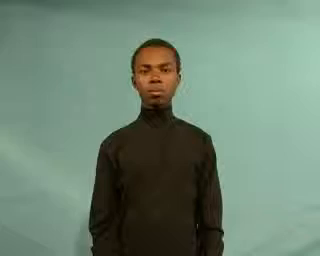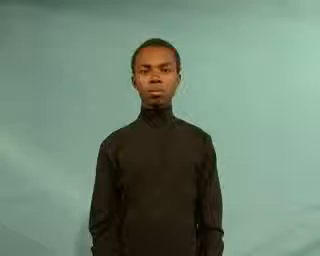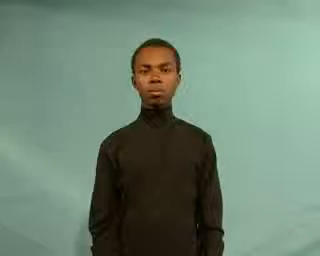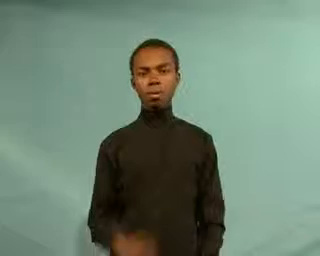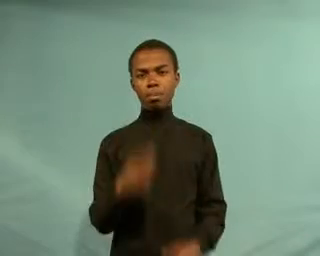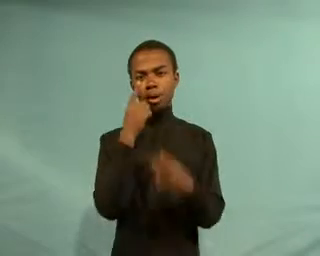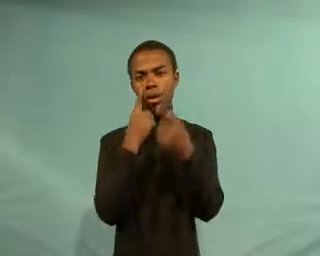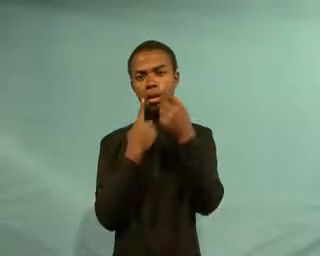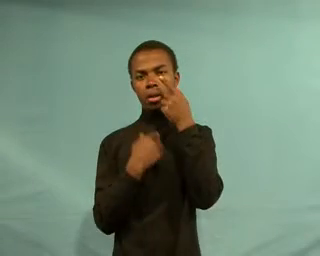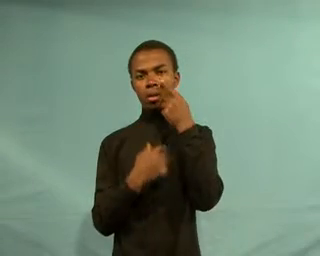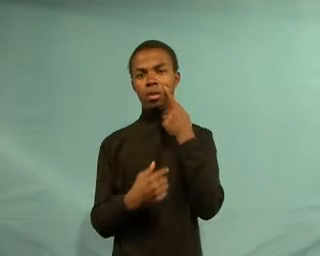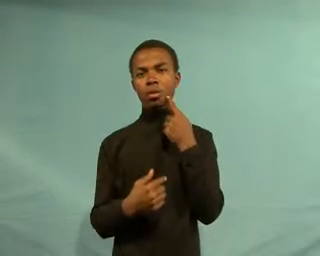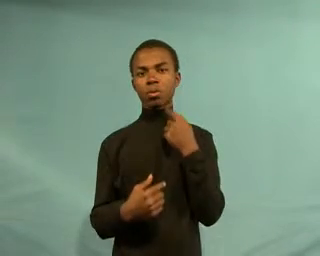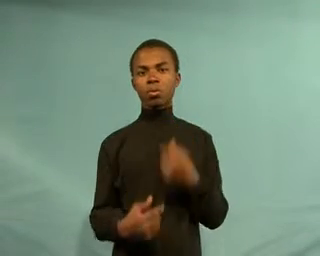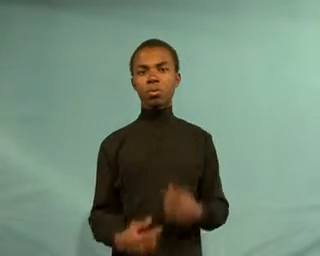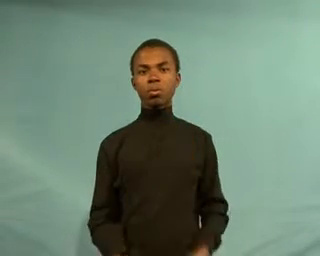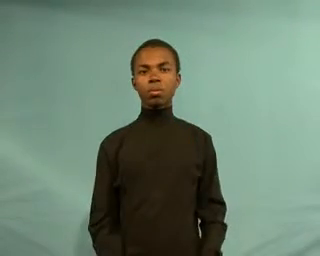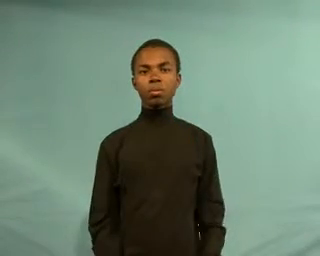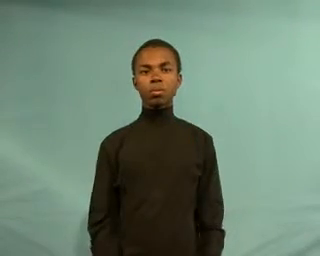malahelo